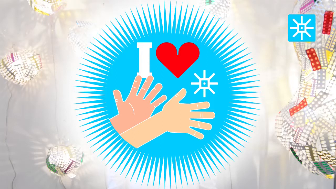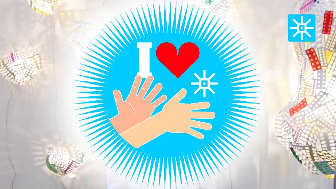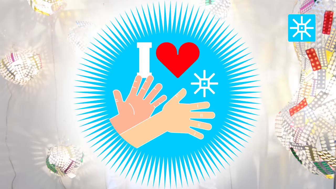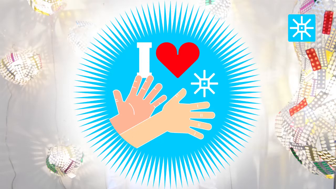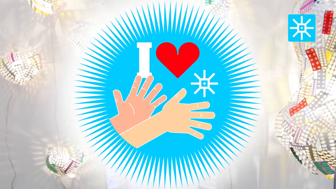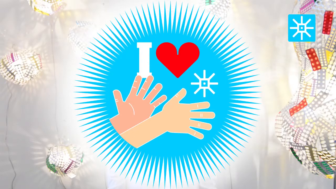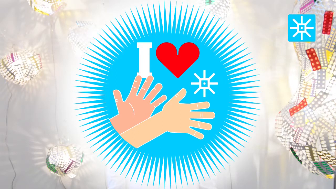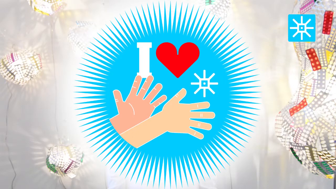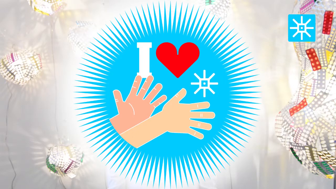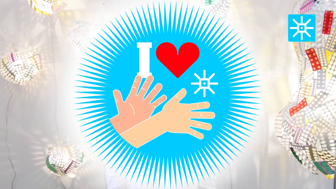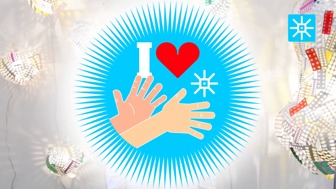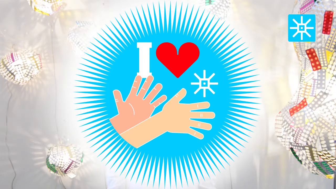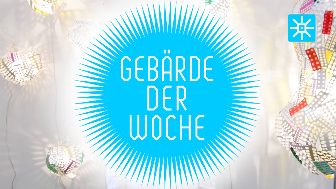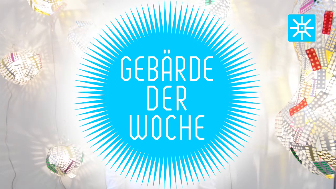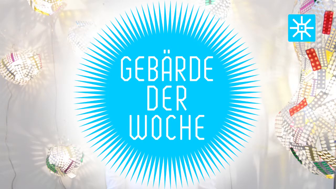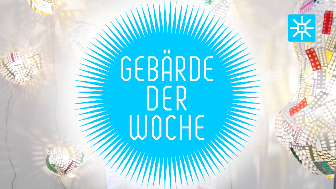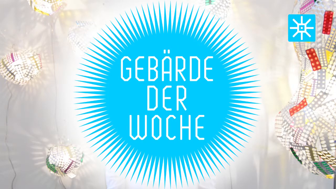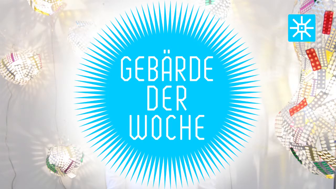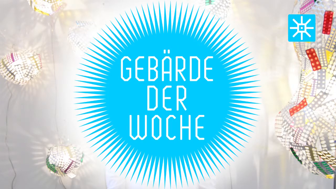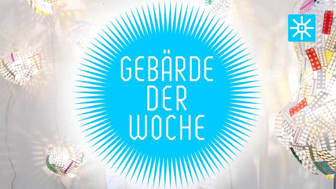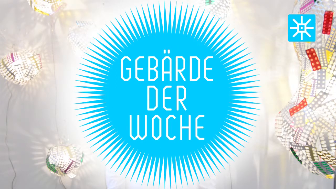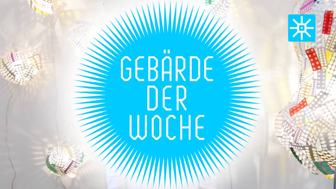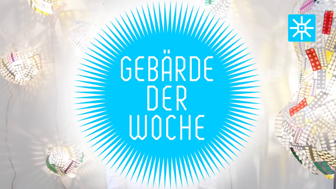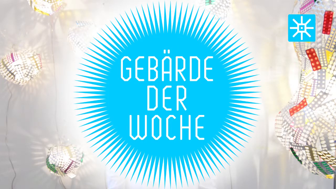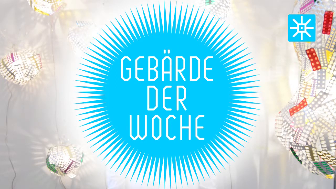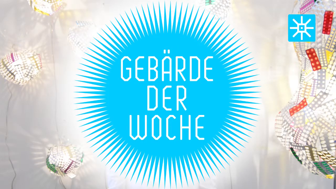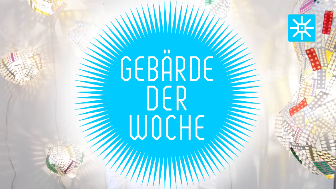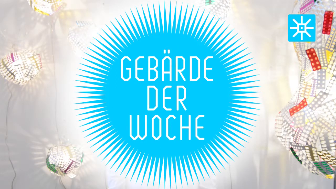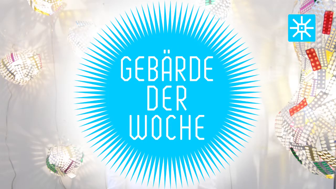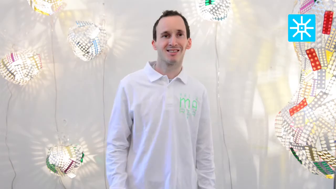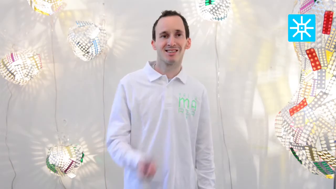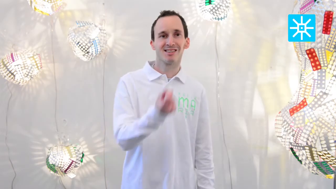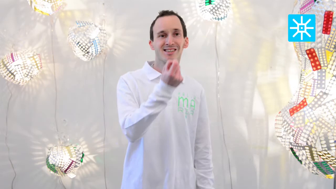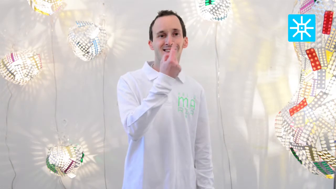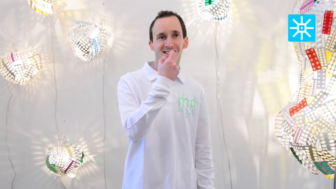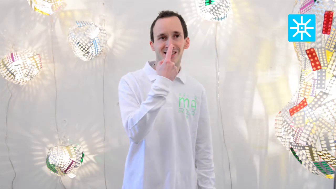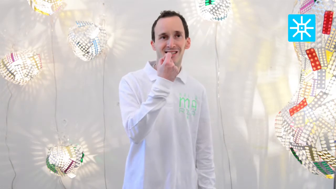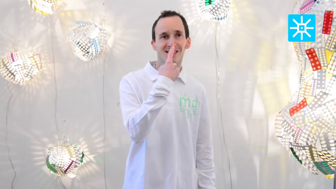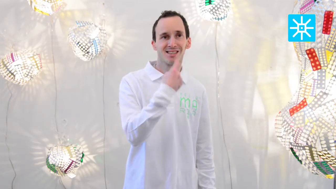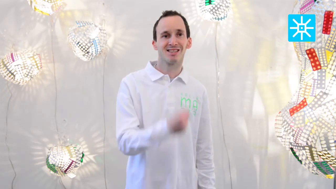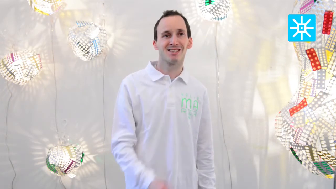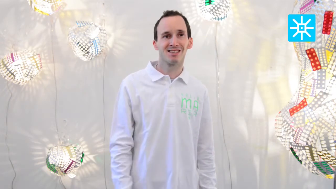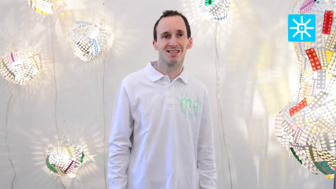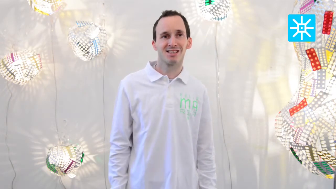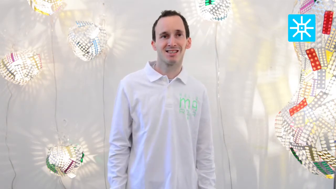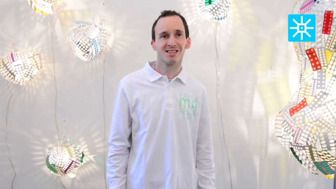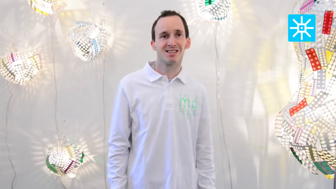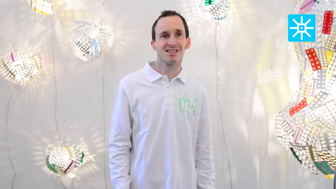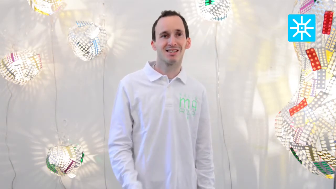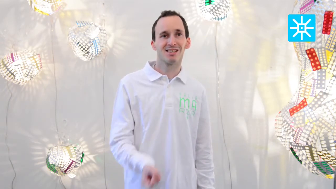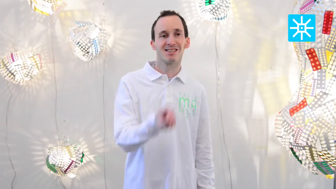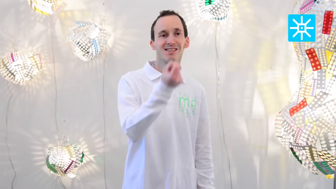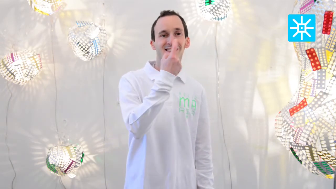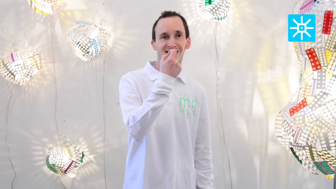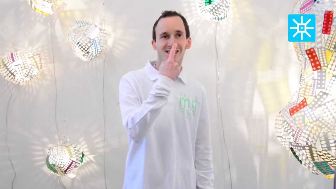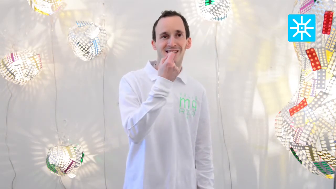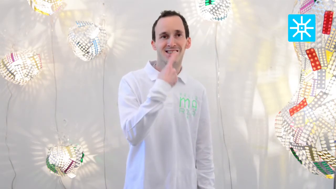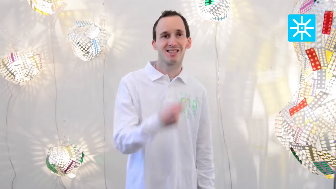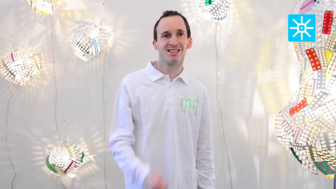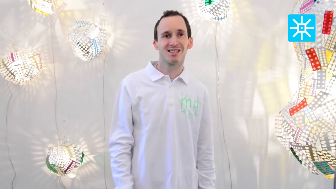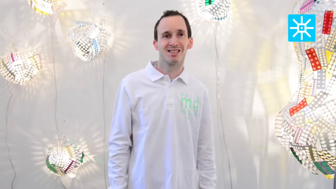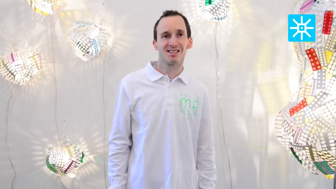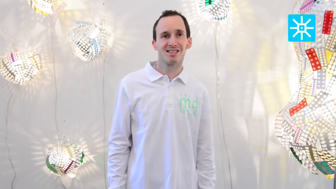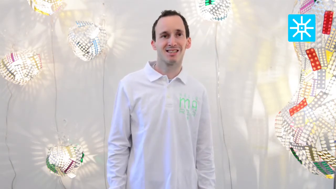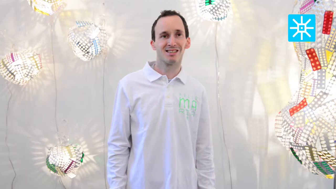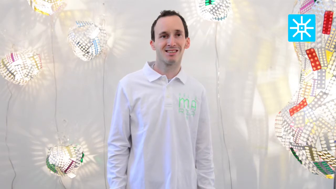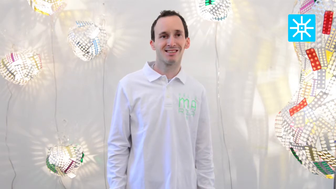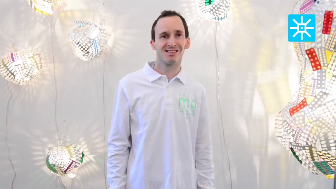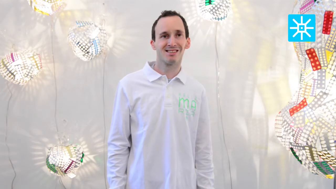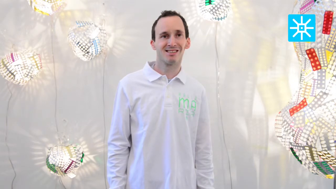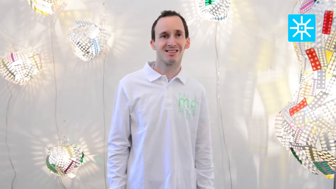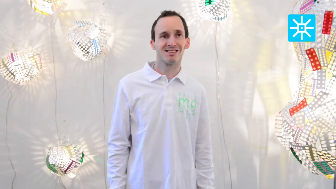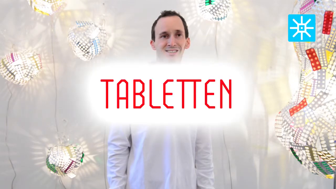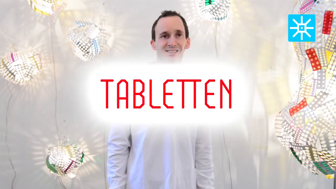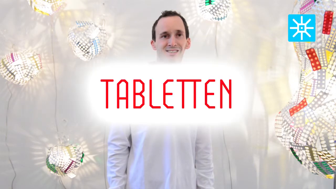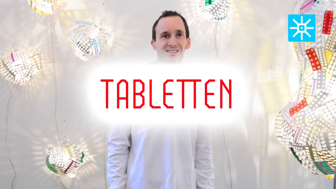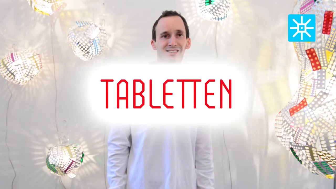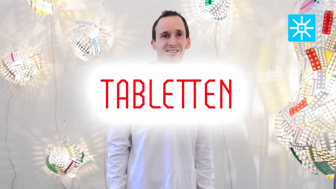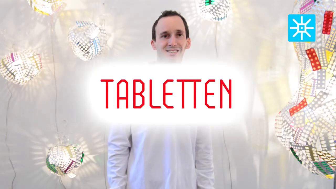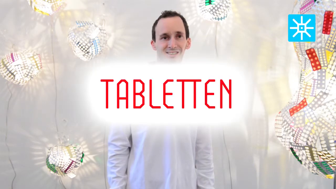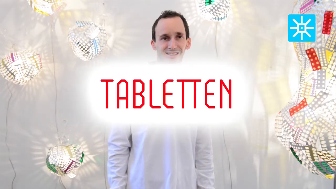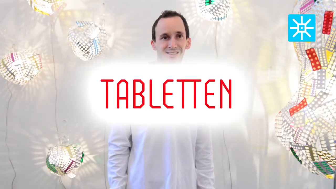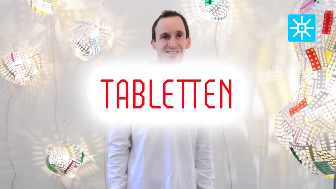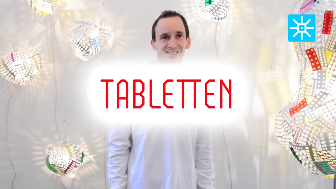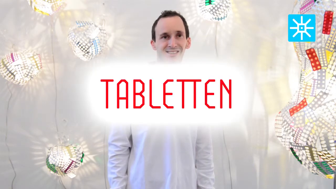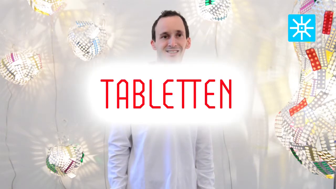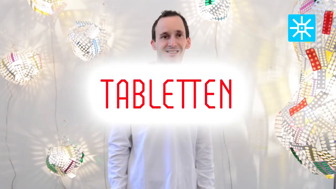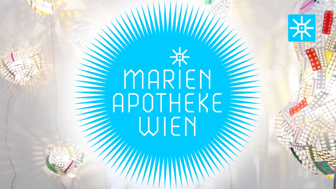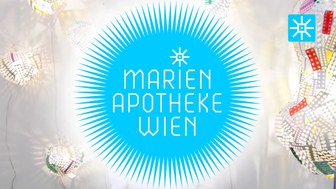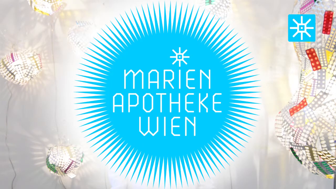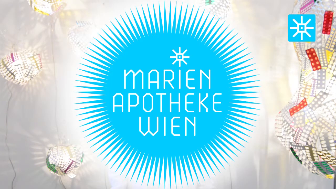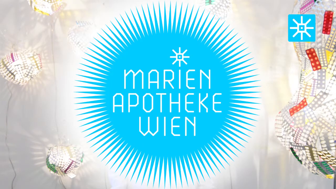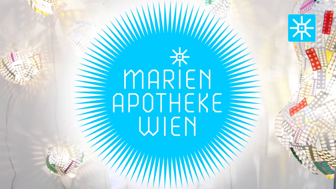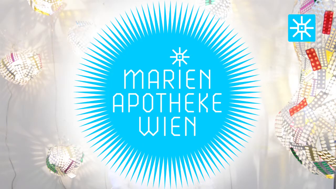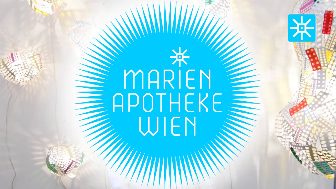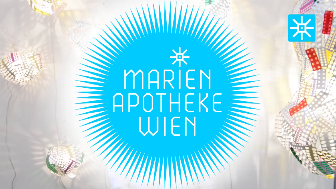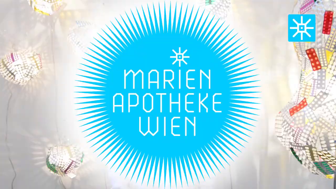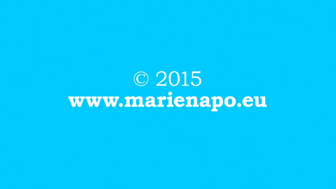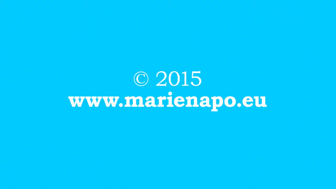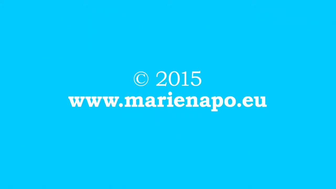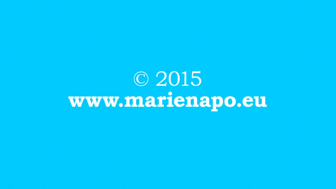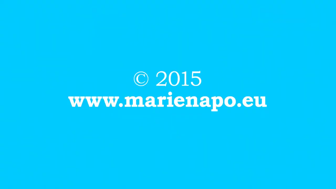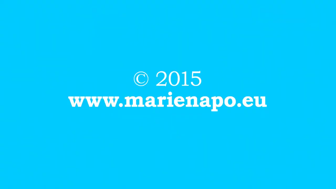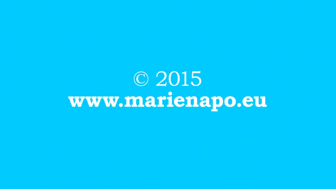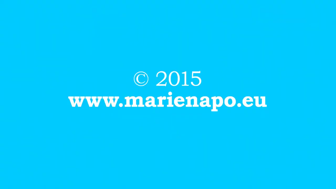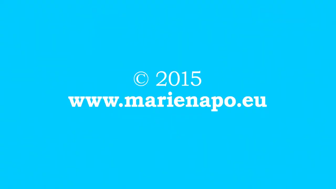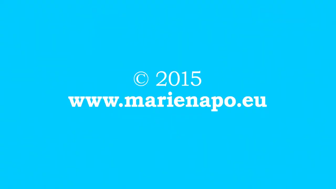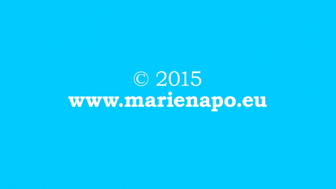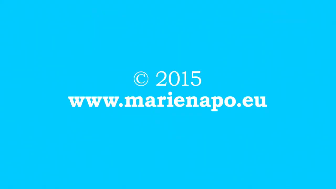Tabletten